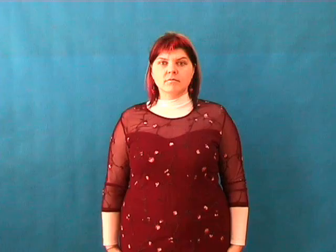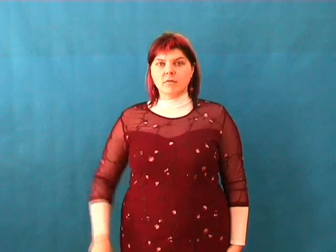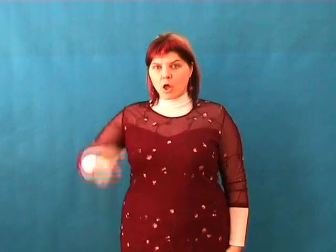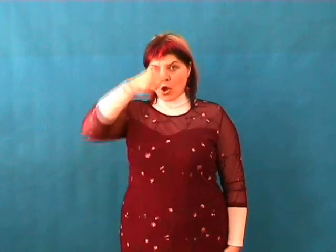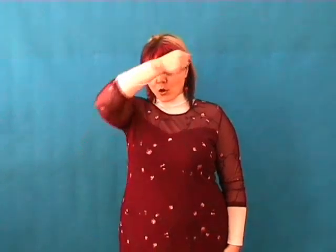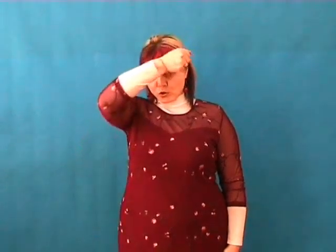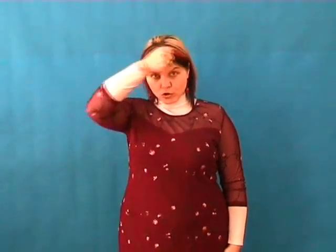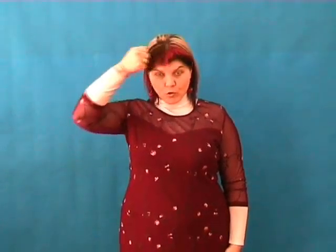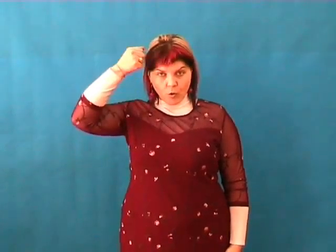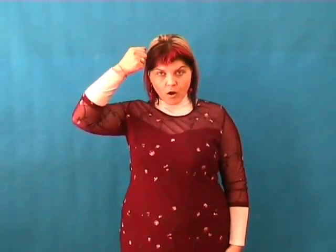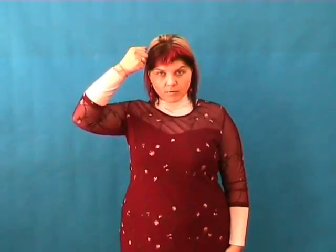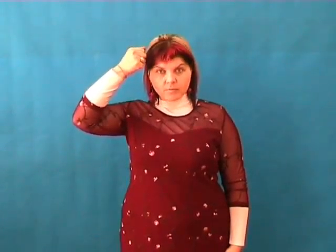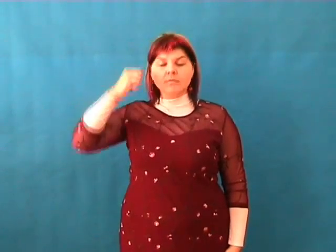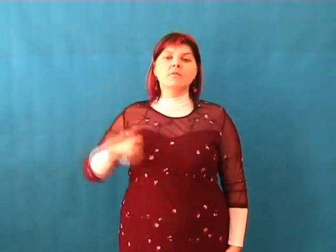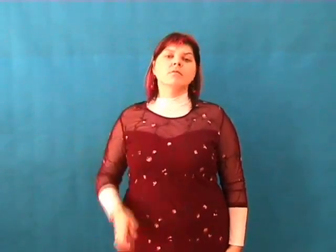szkło